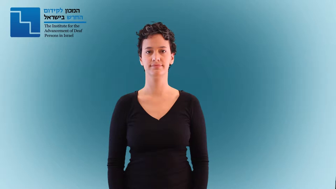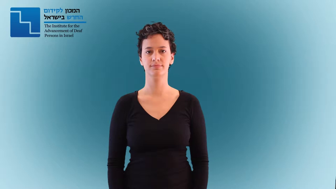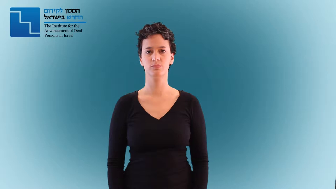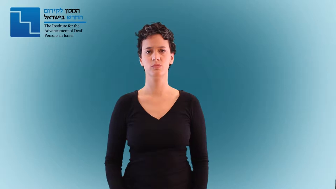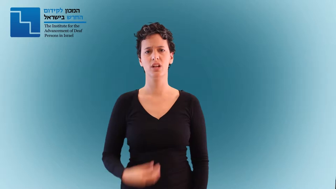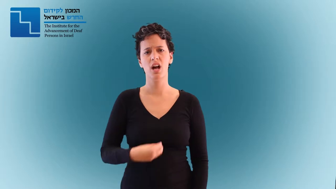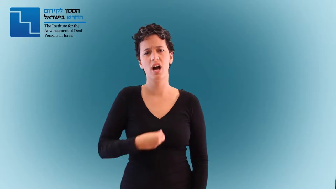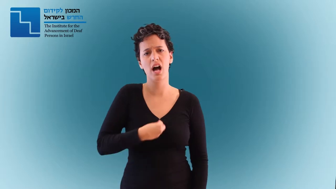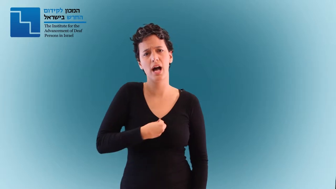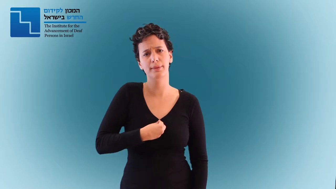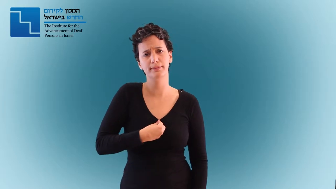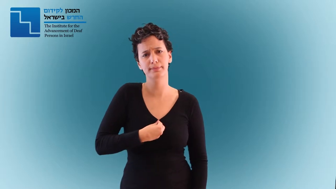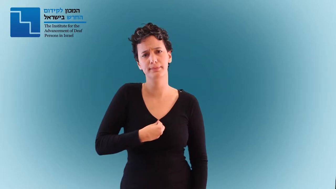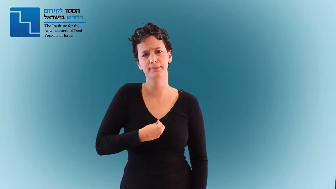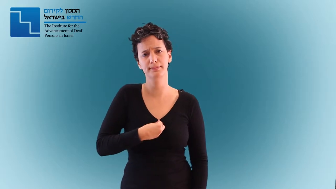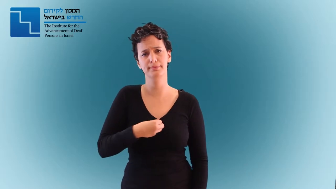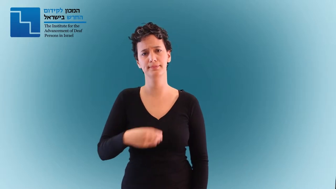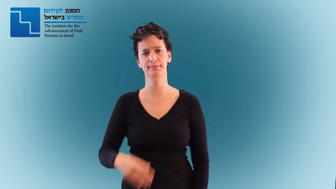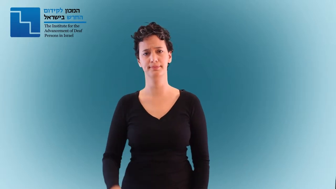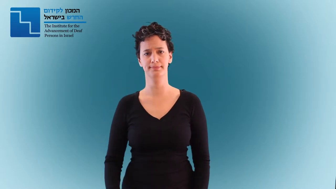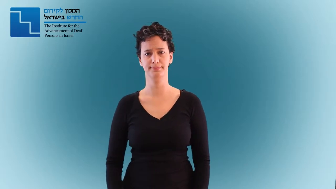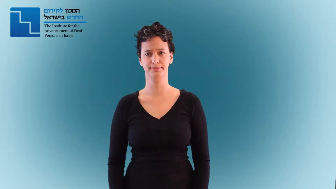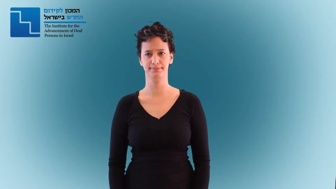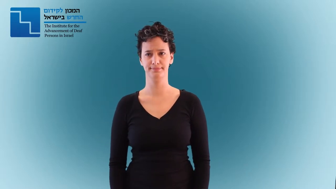רחמים